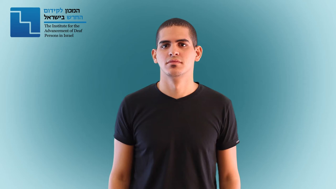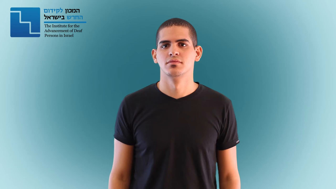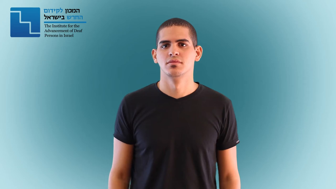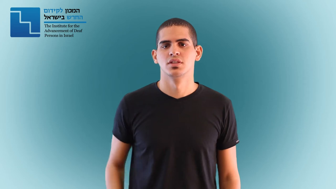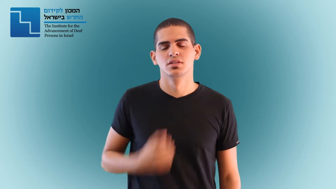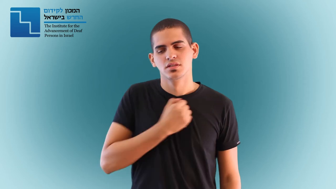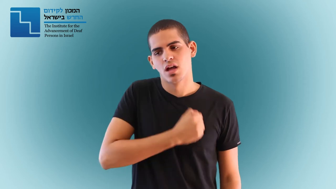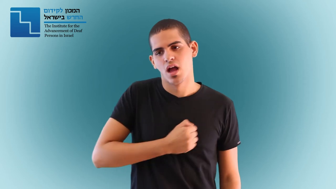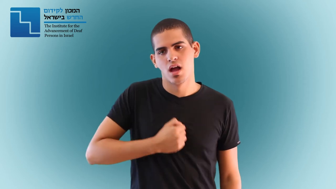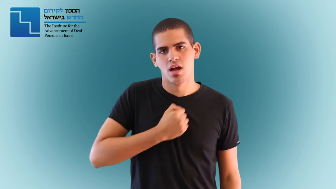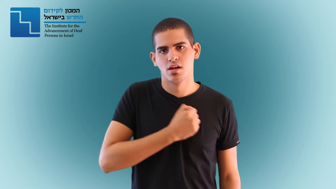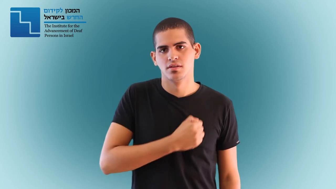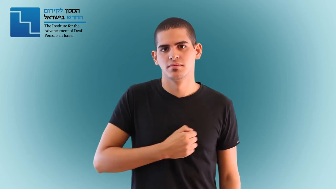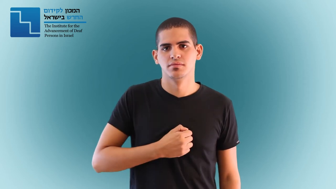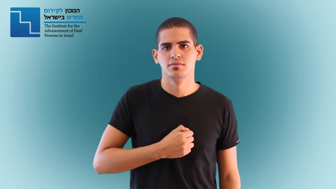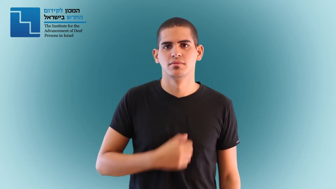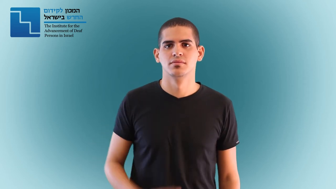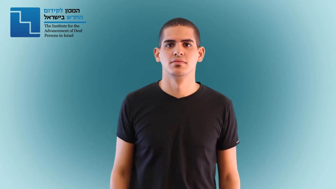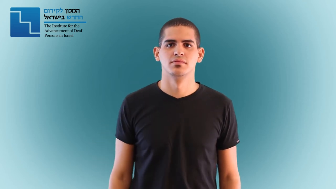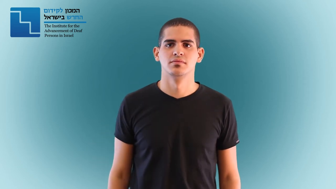צער